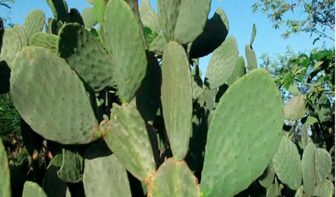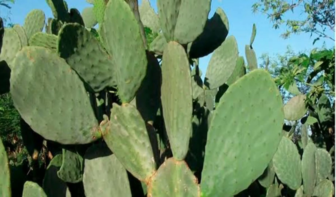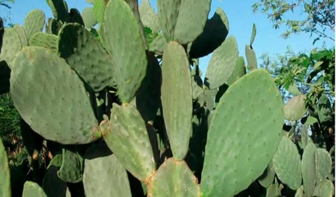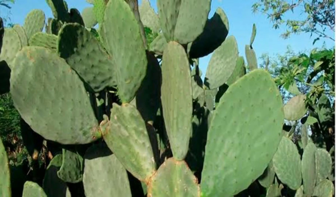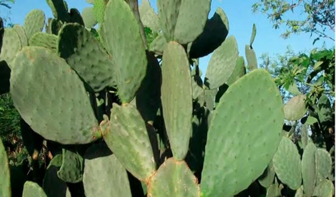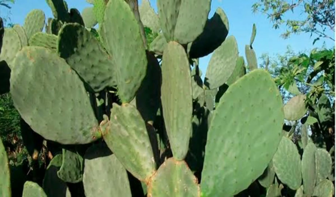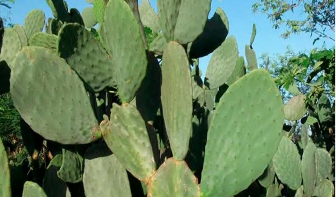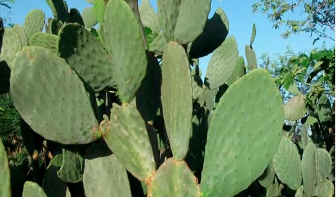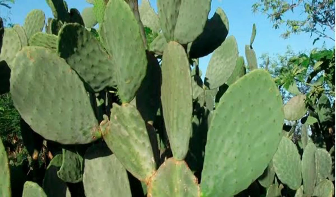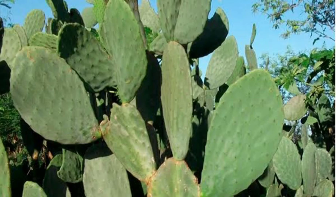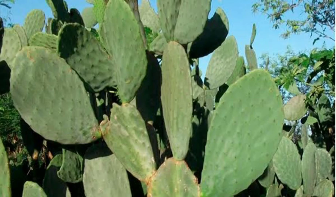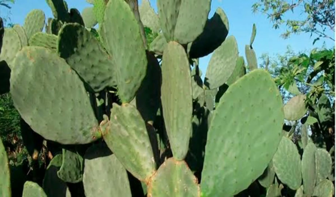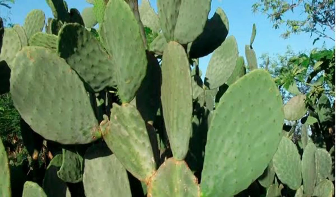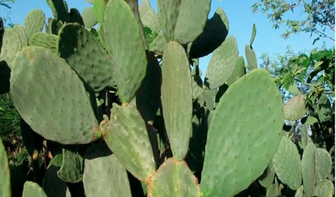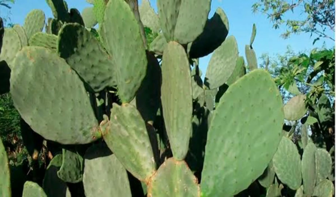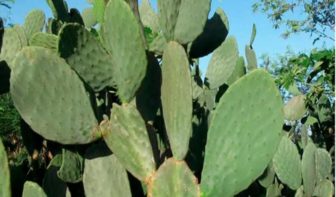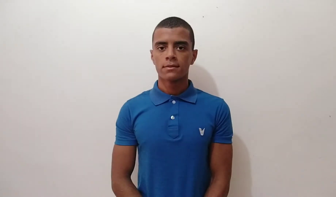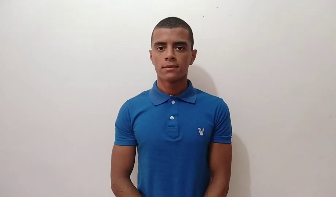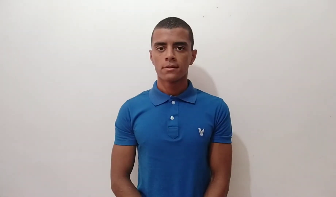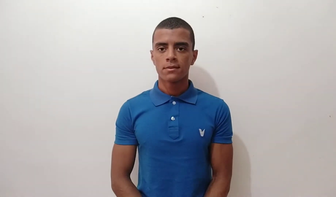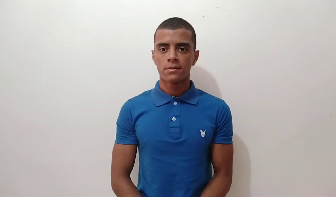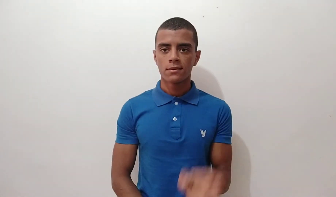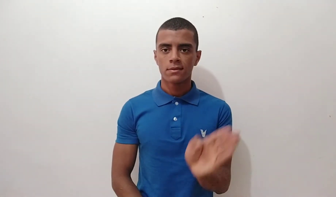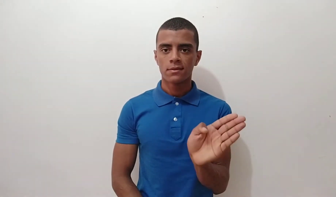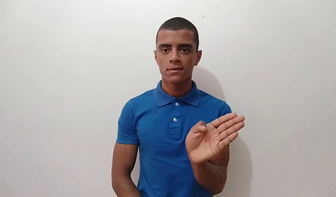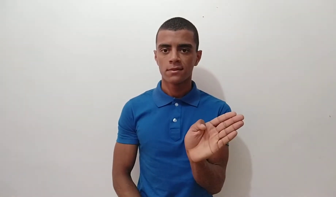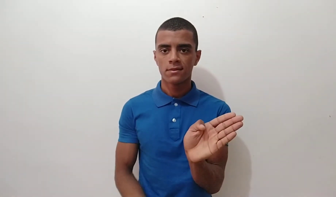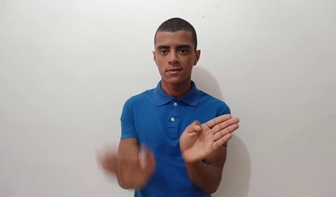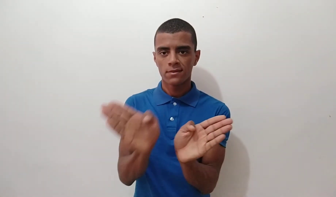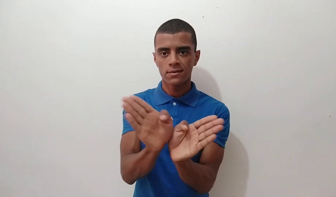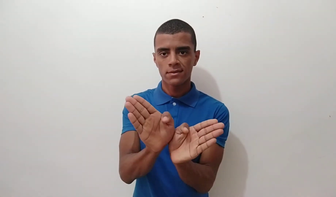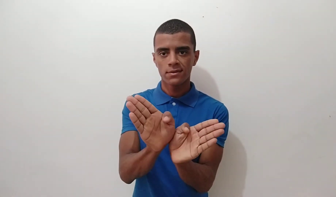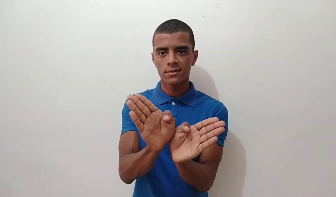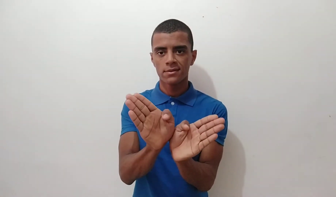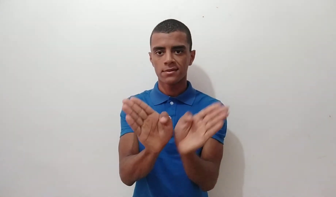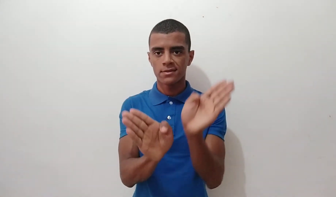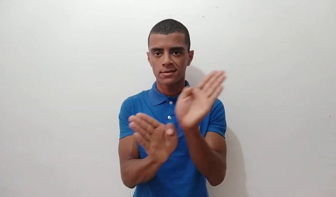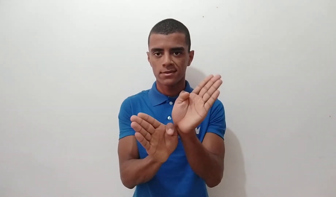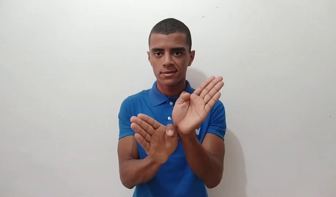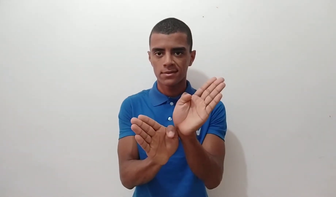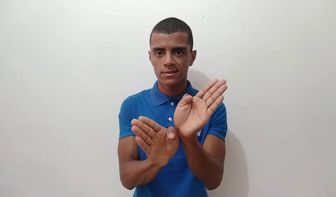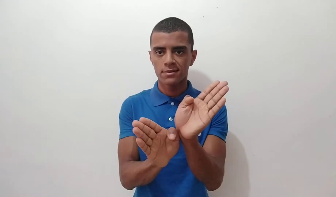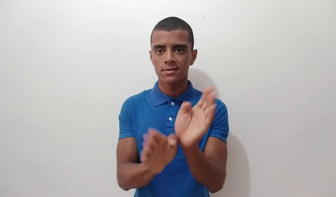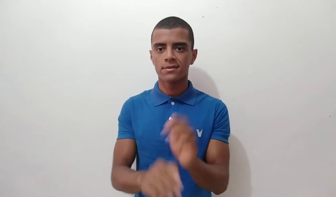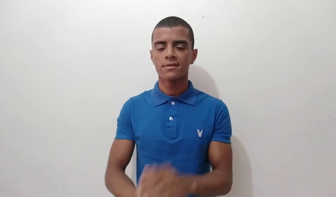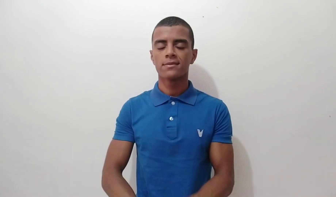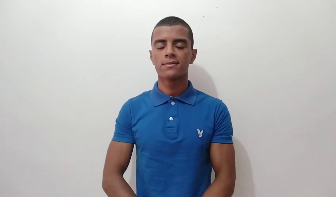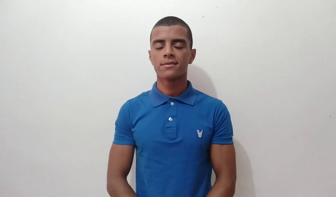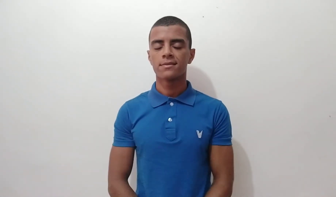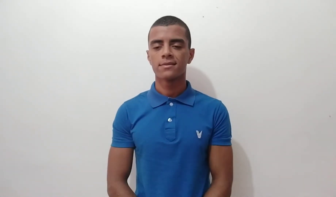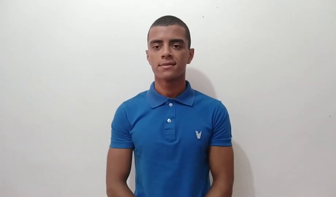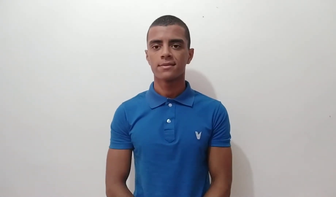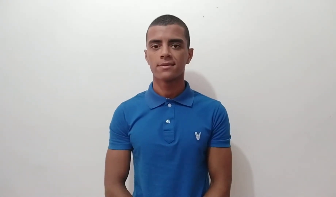Palma, figueira-da-índia